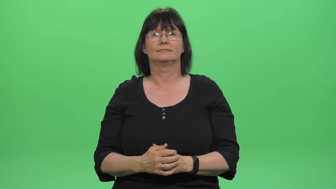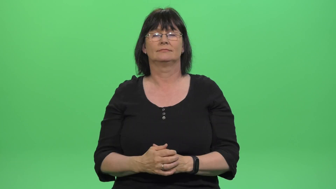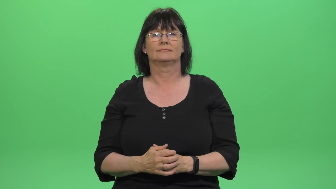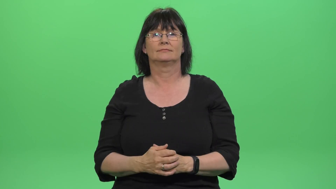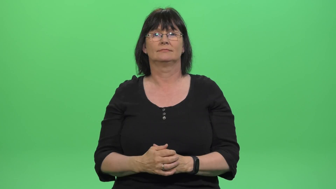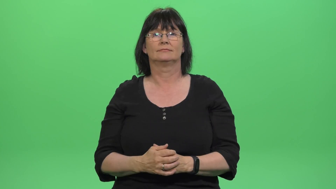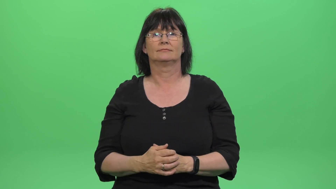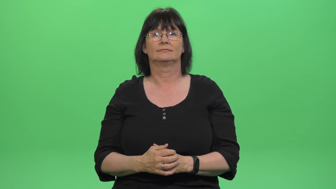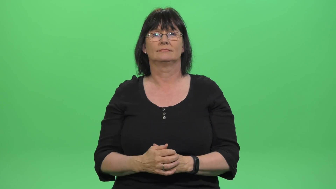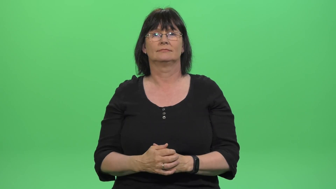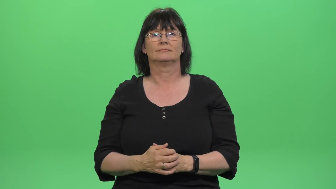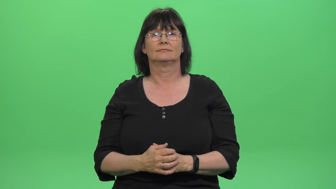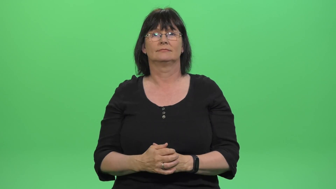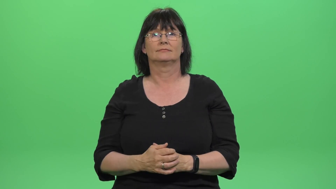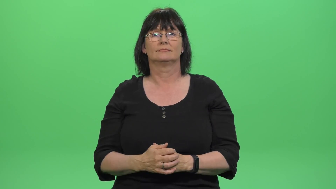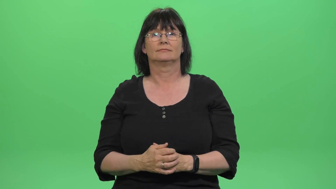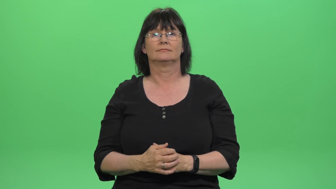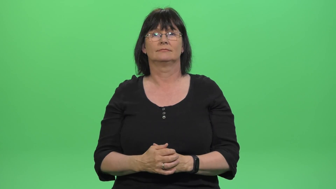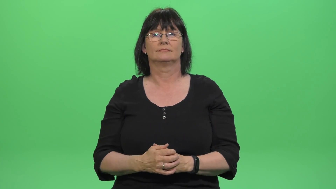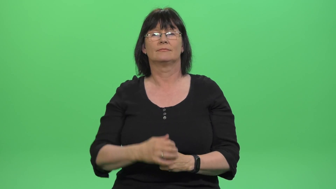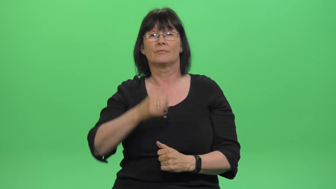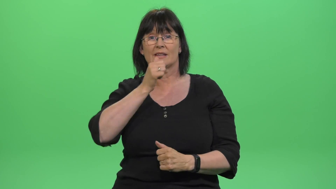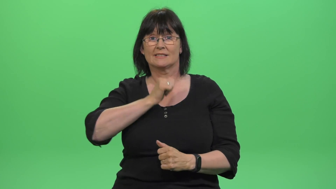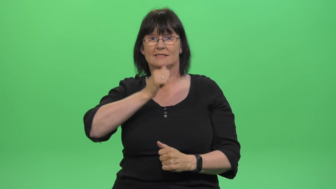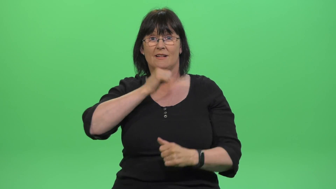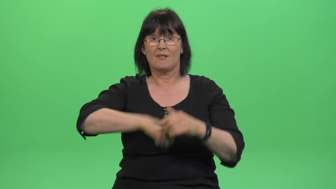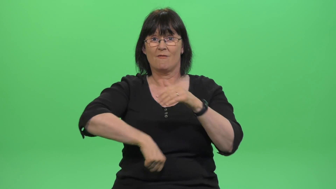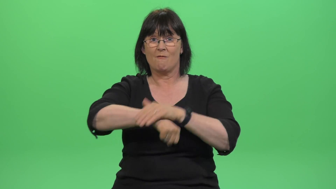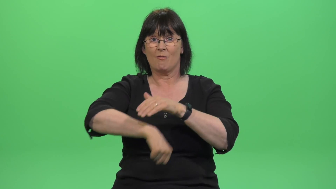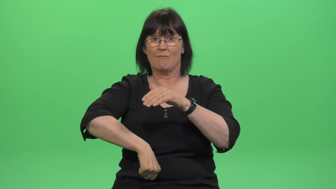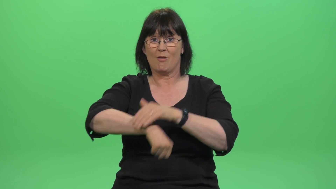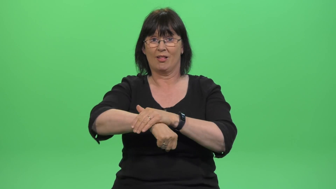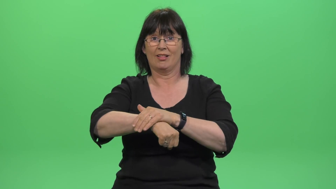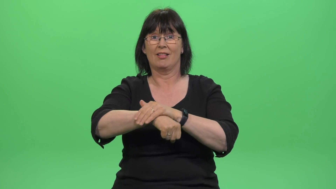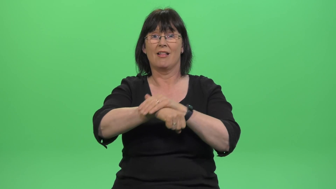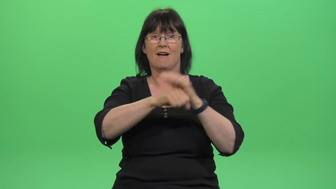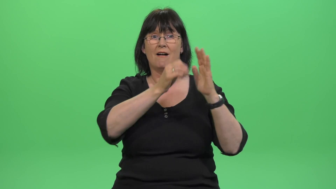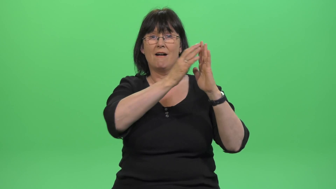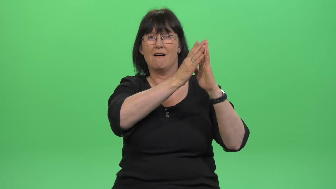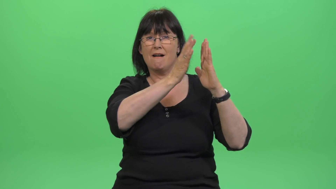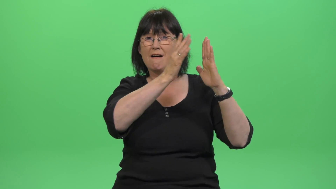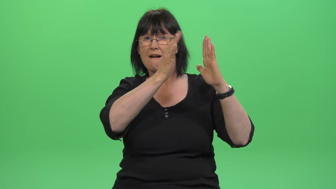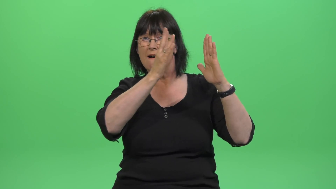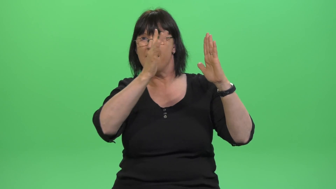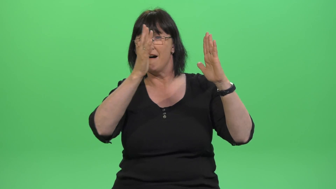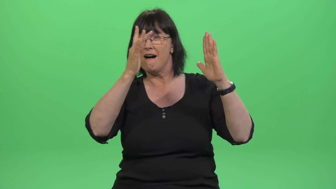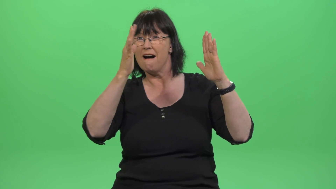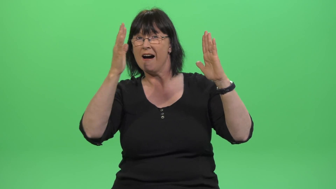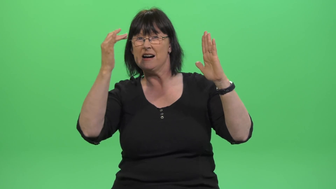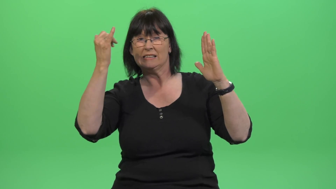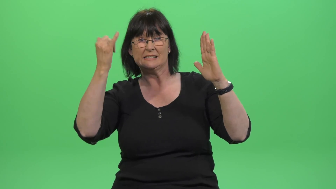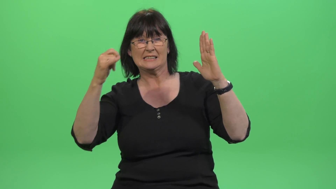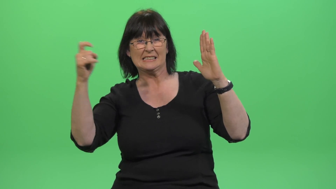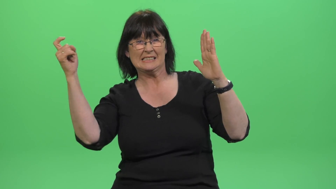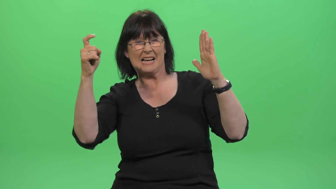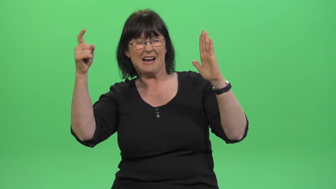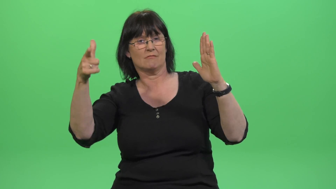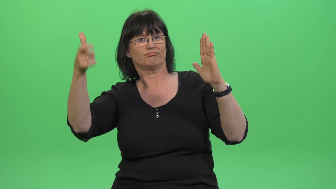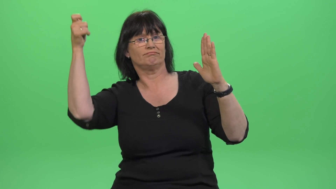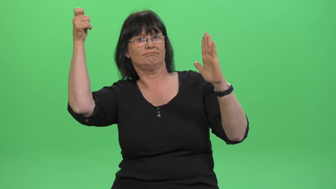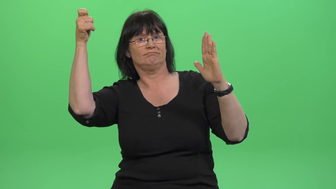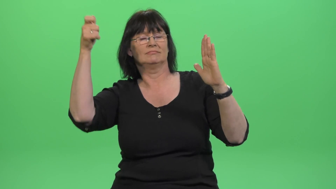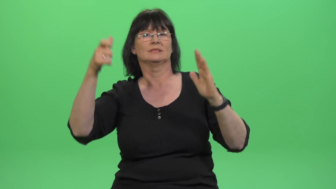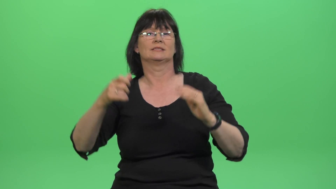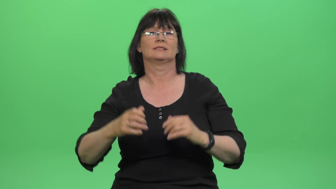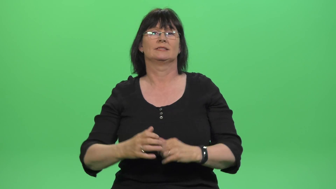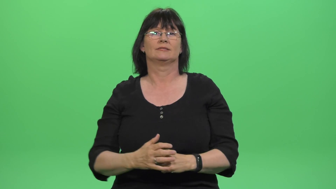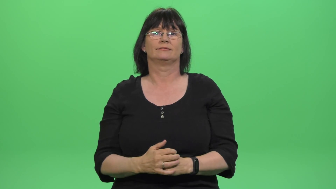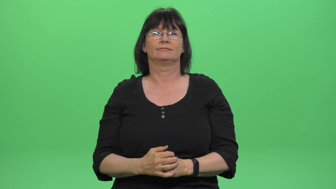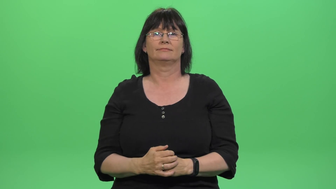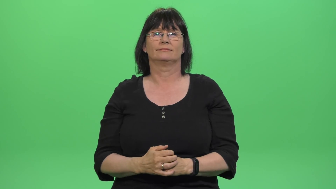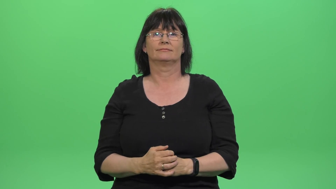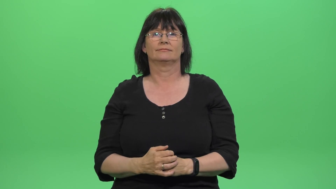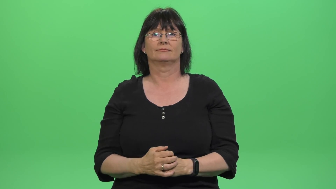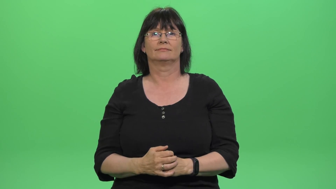ÍSLAND FÓTBOLTI SEKÚNDA SKORA